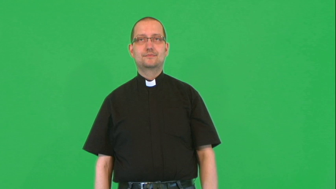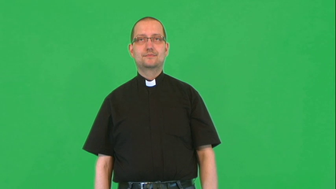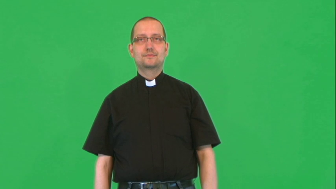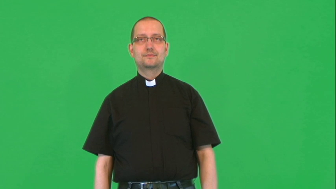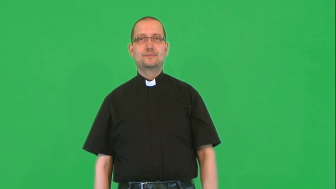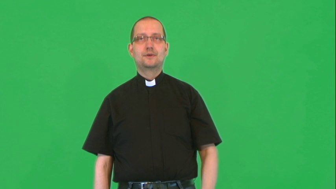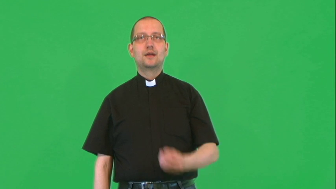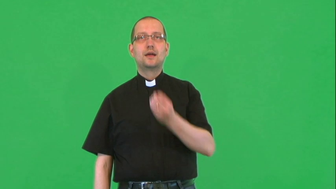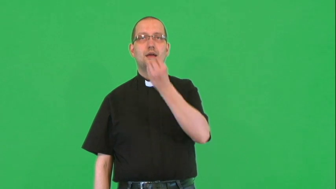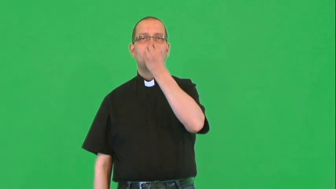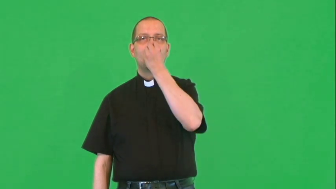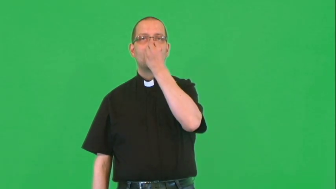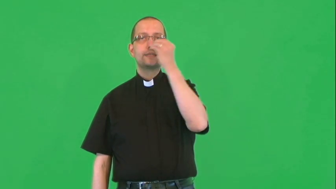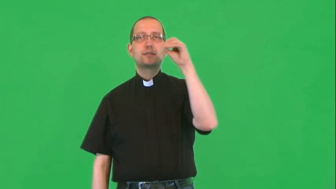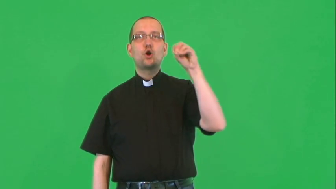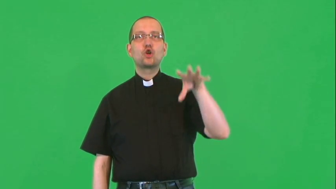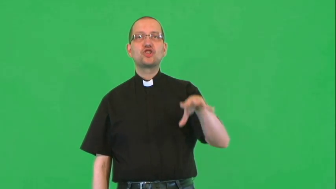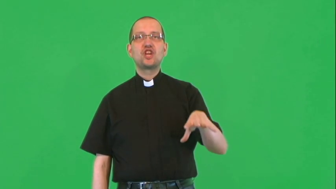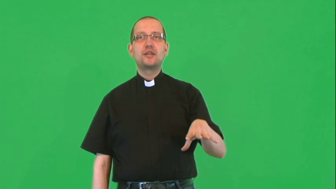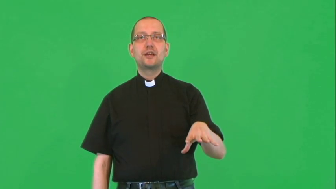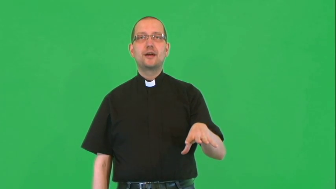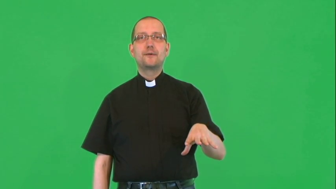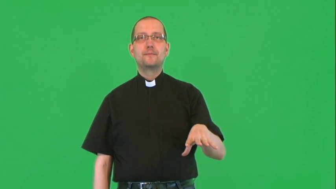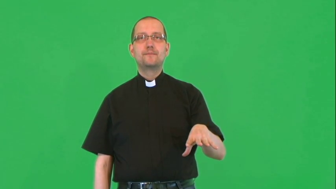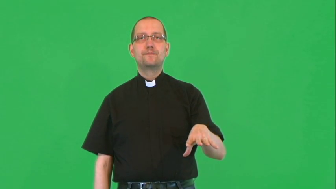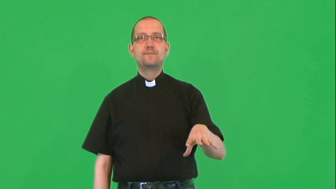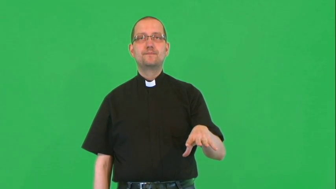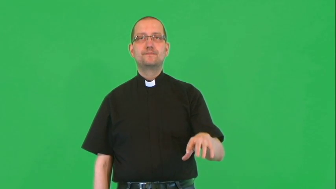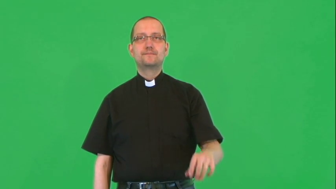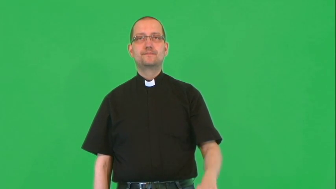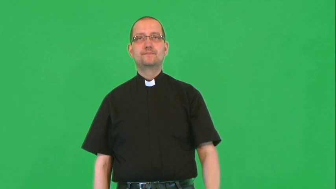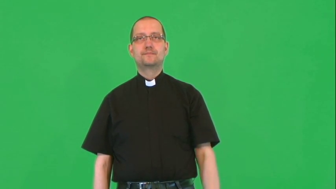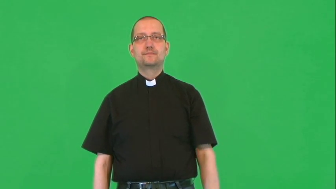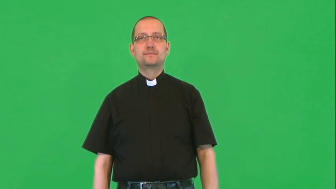zgorszenie